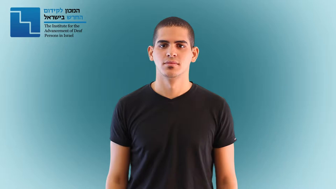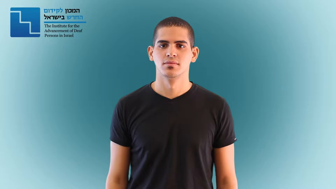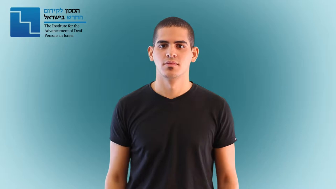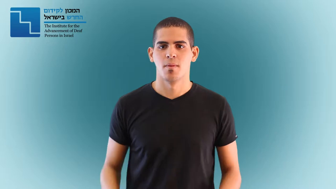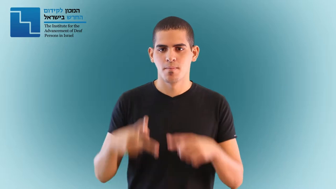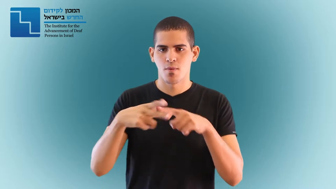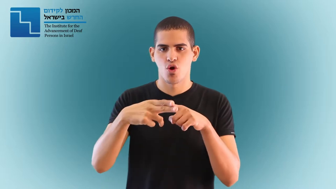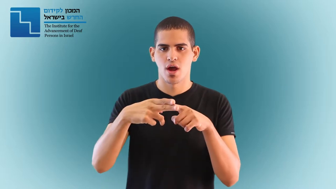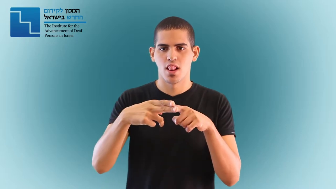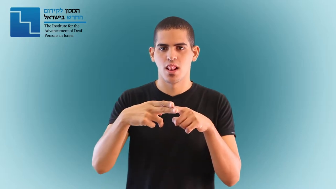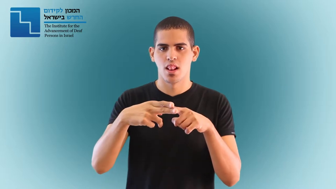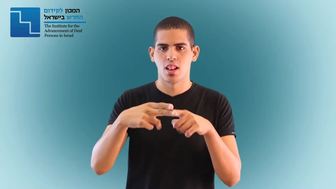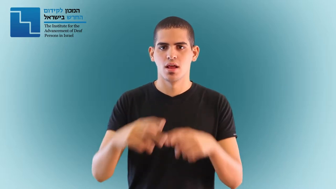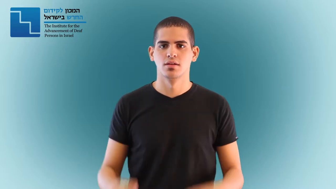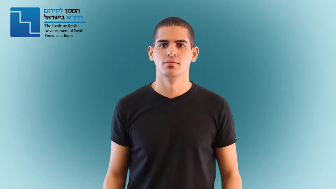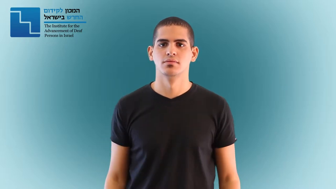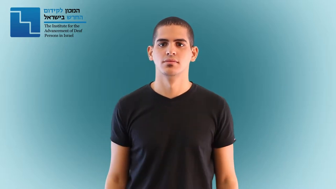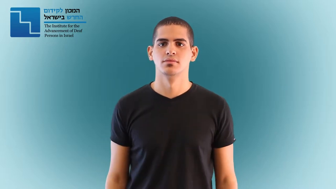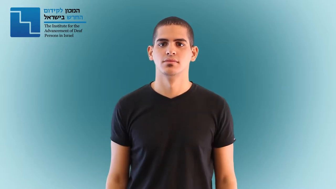מוהל